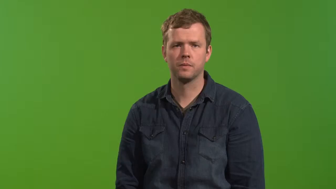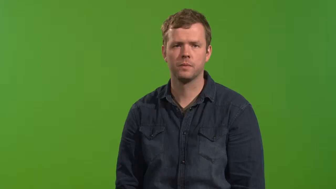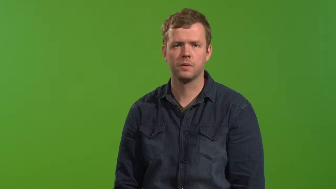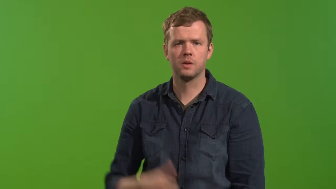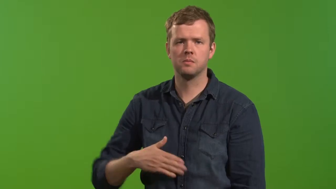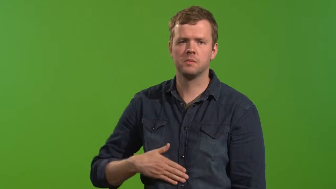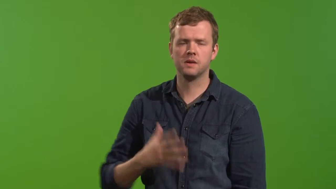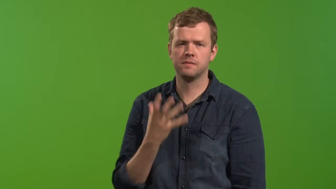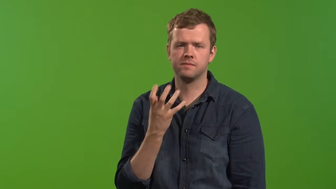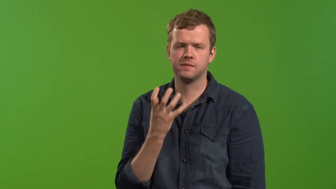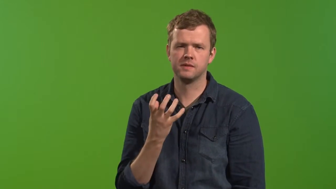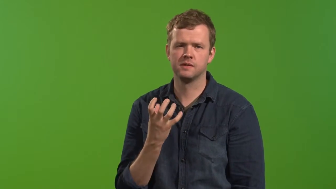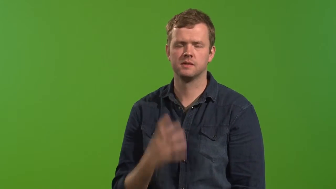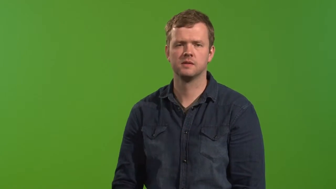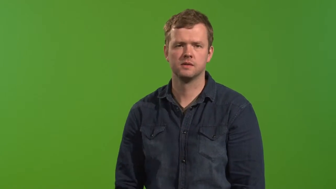Magaverkur